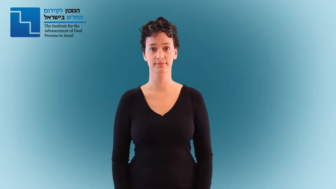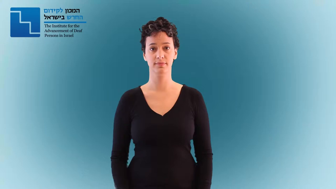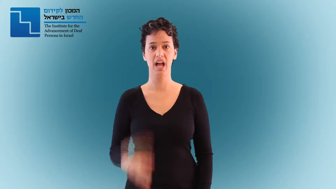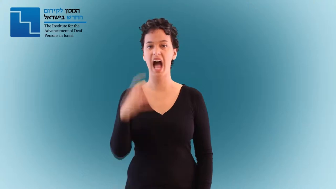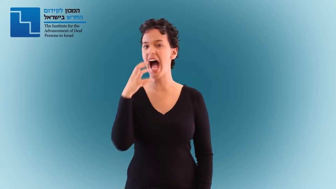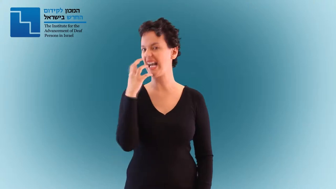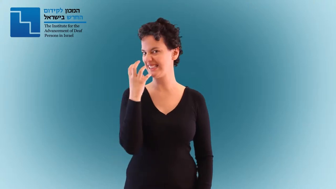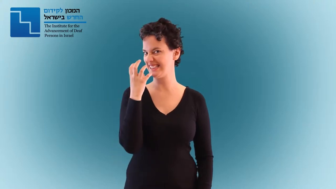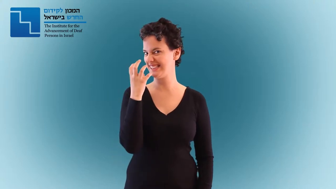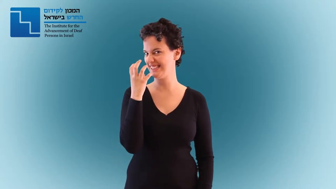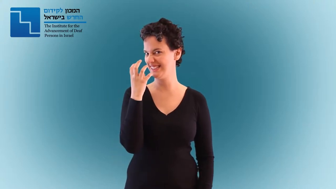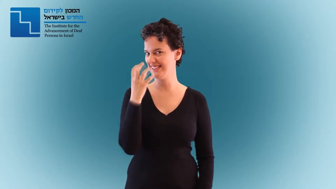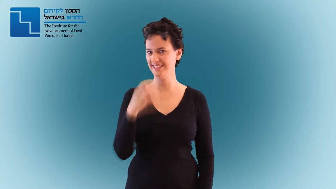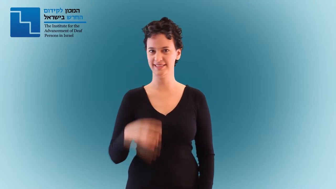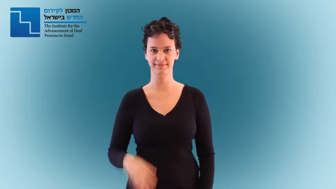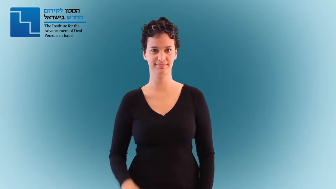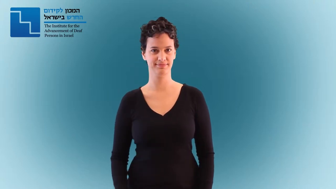לנגוס